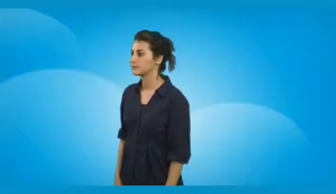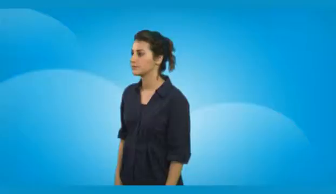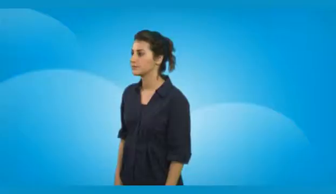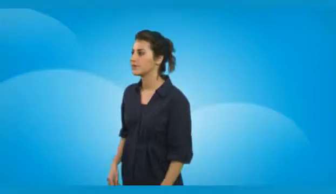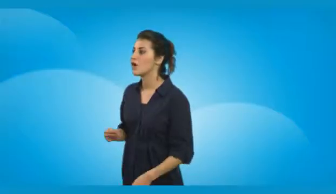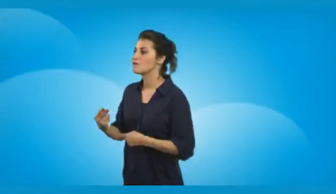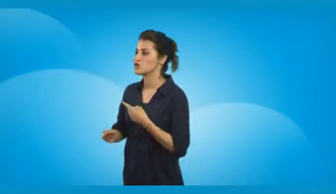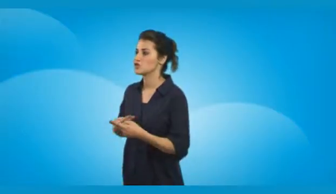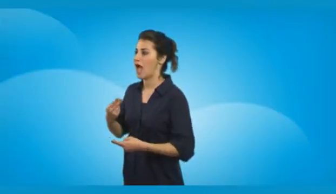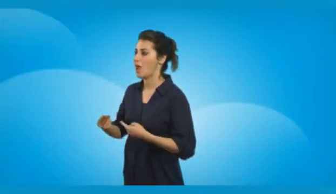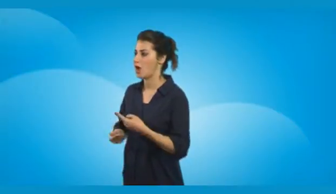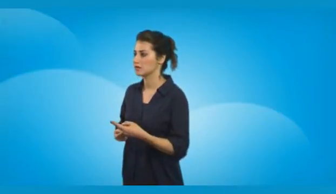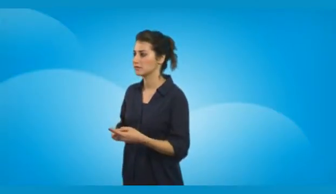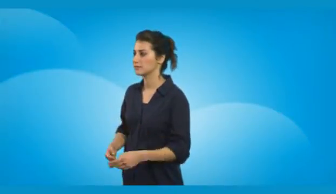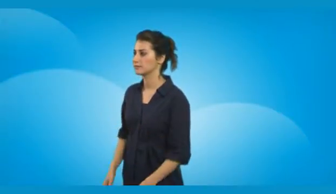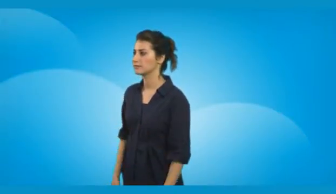Vizsgálat